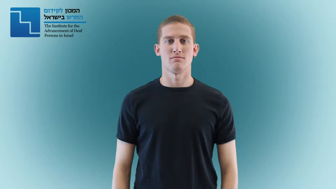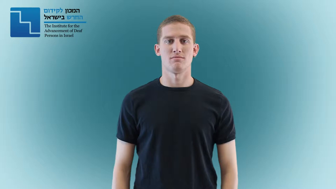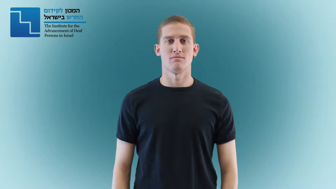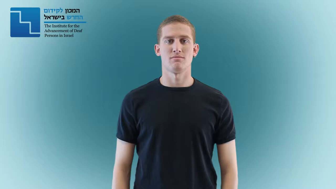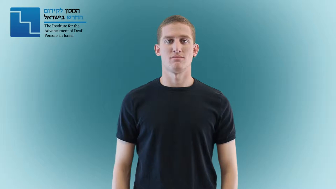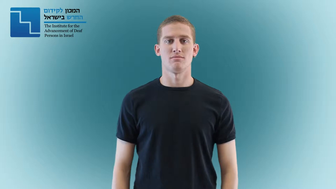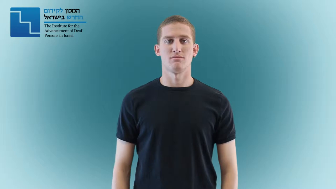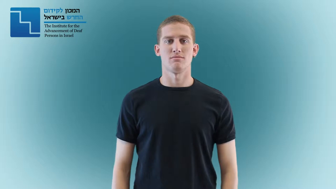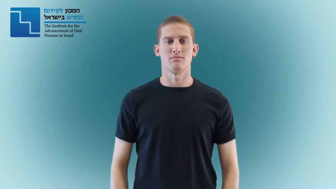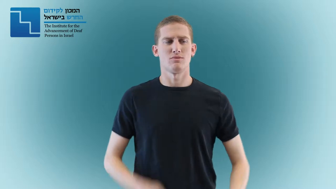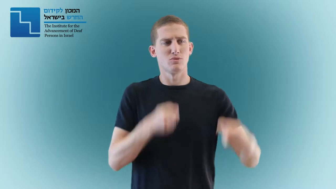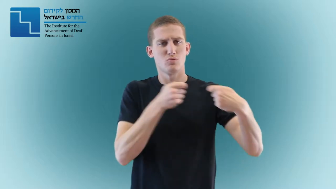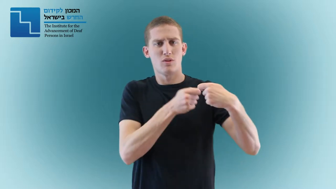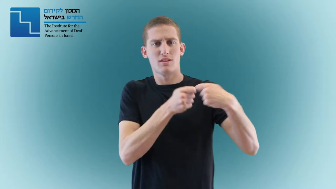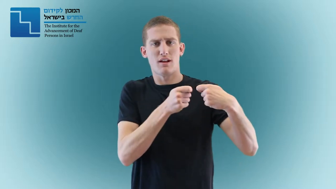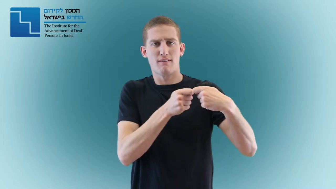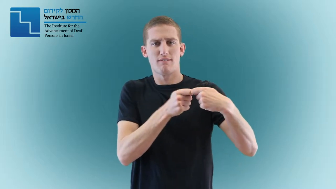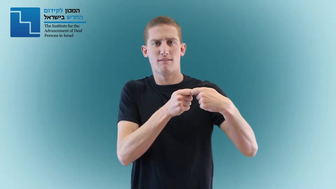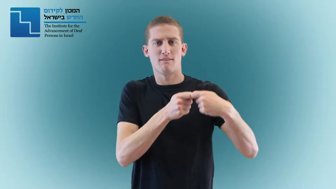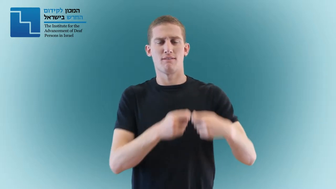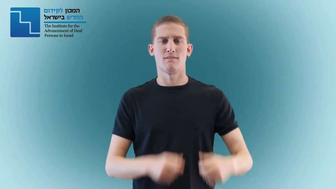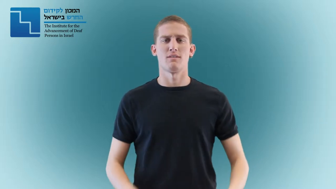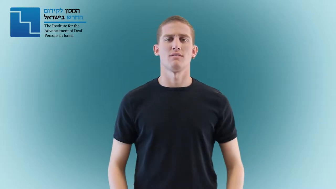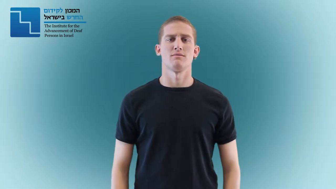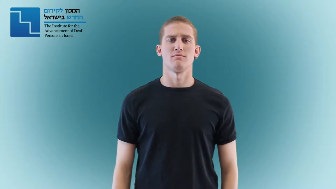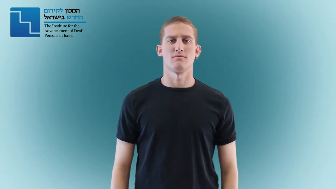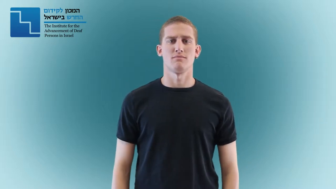שותף